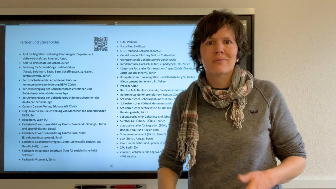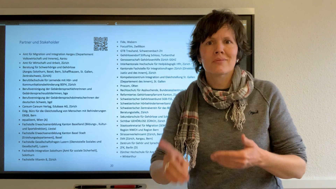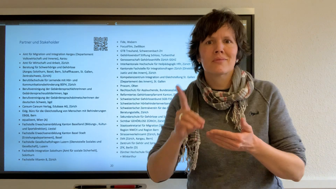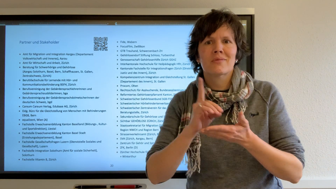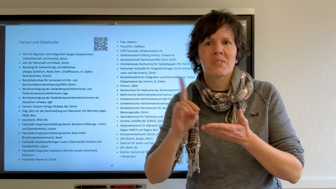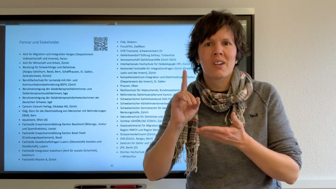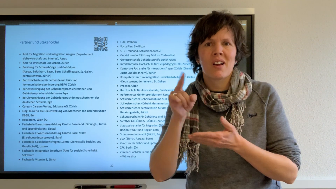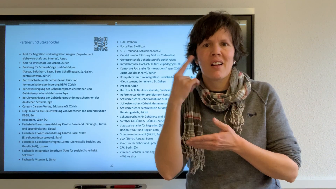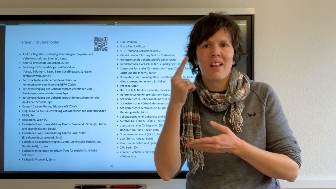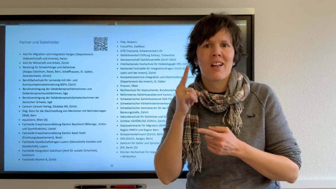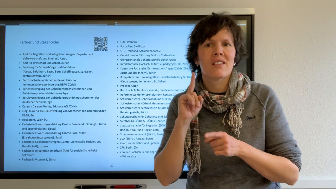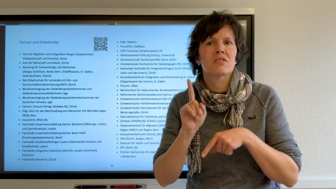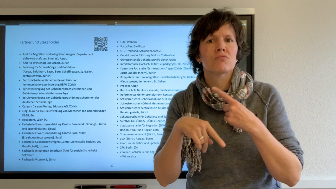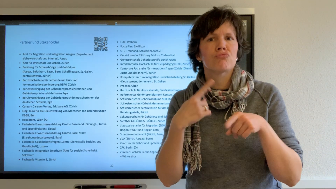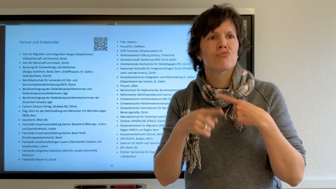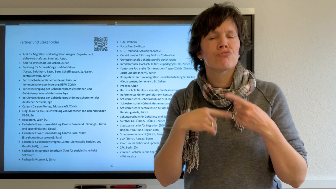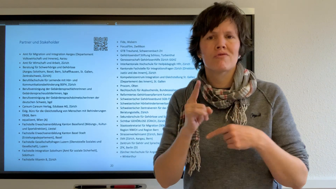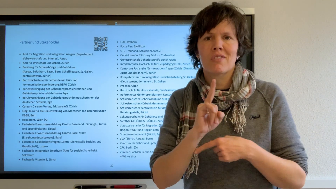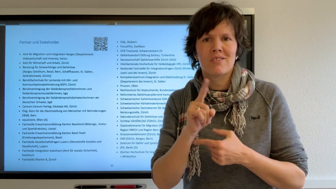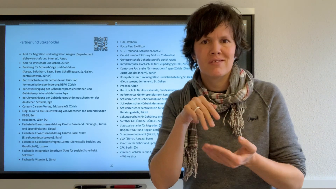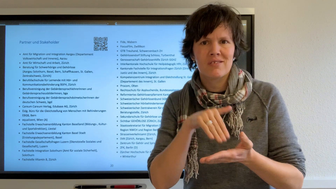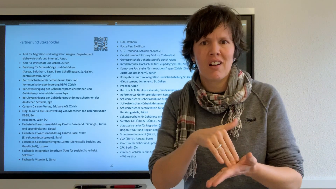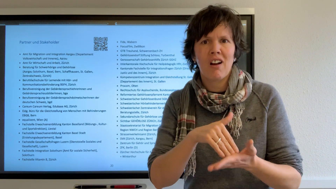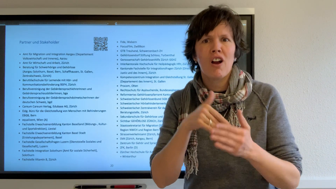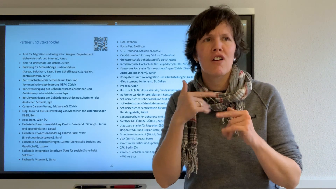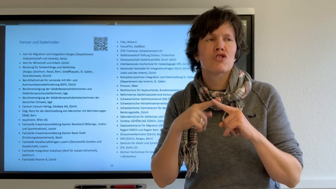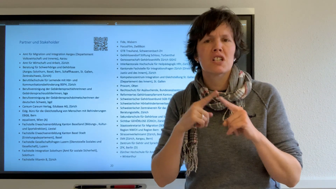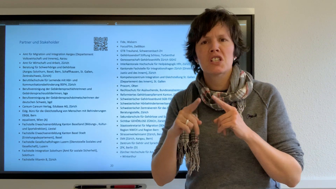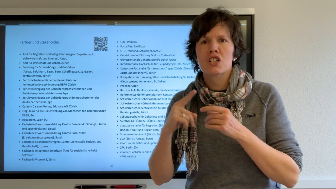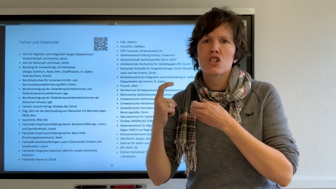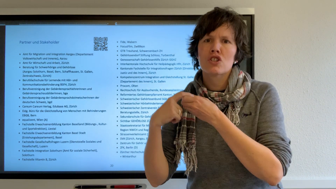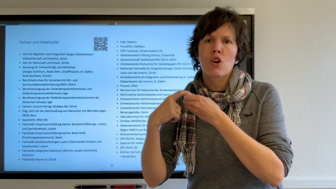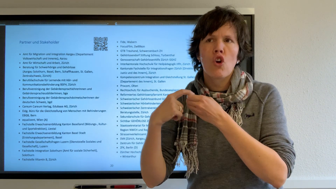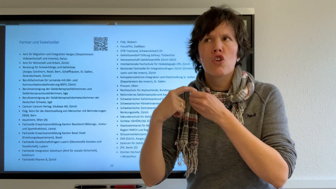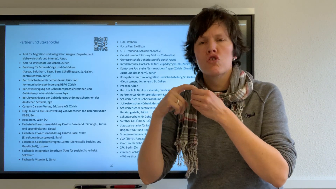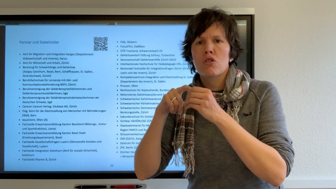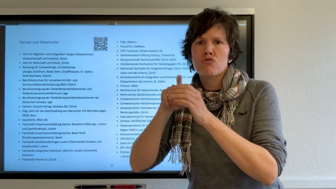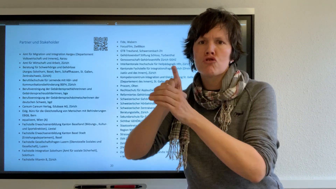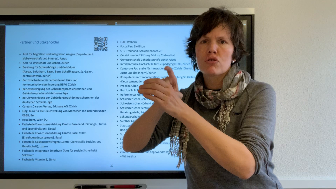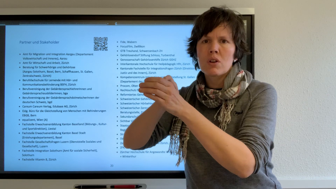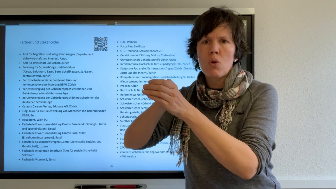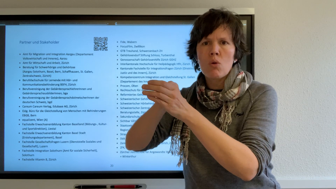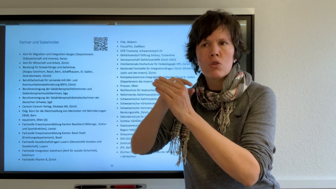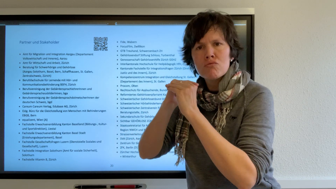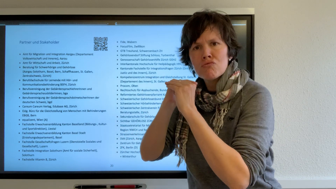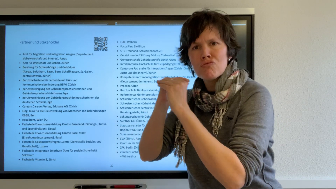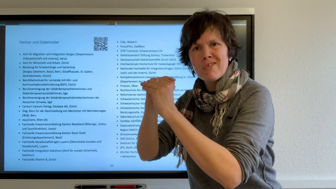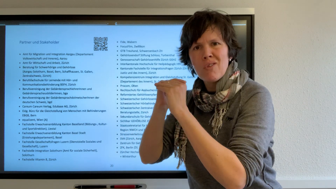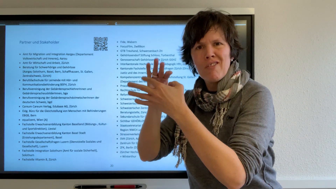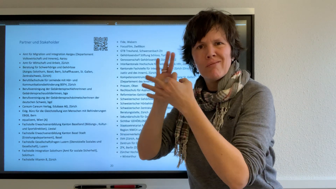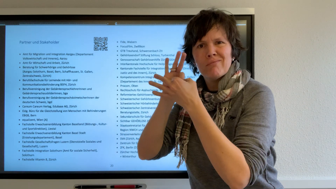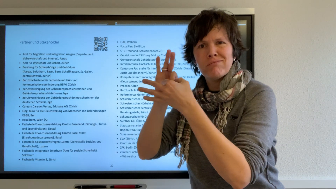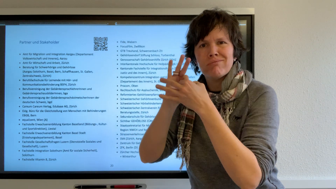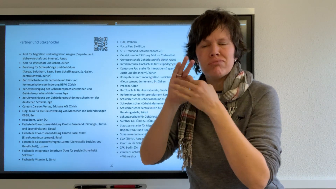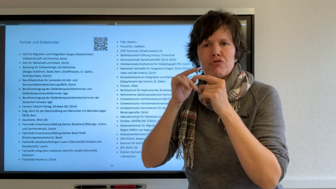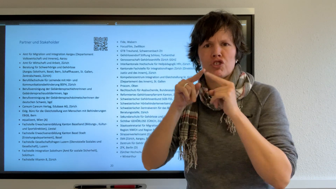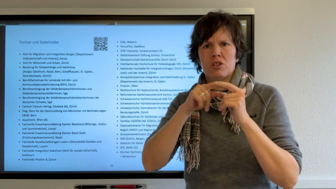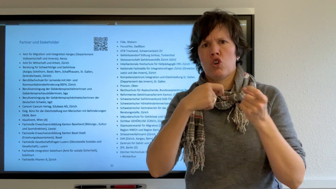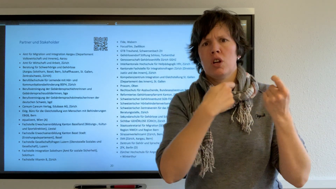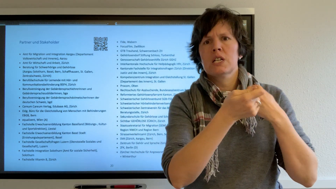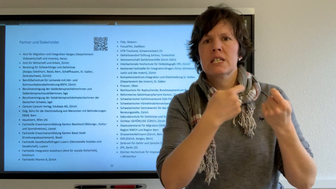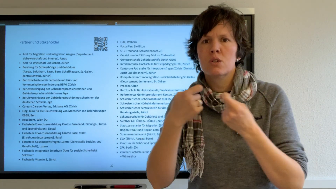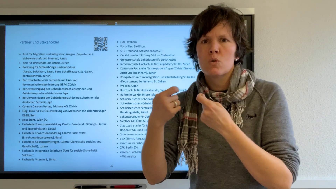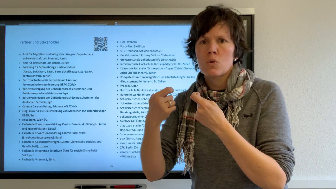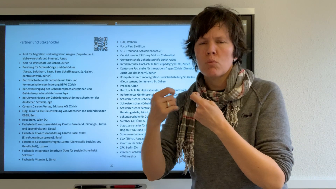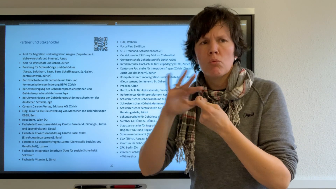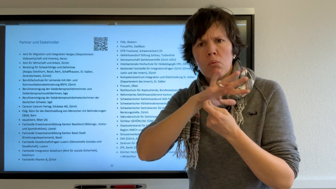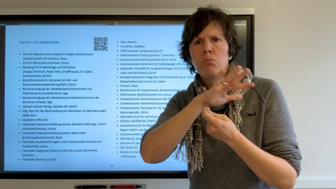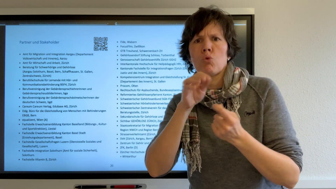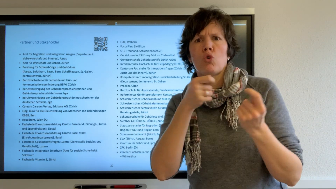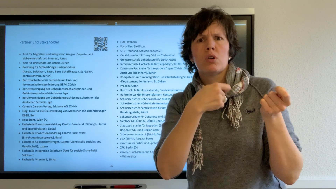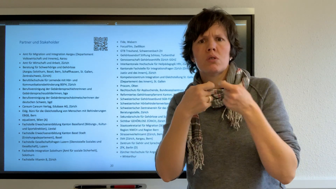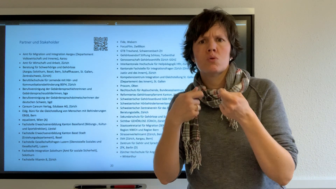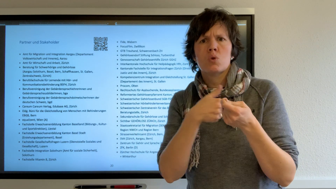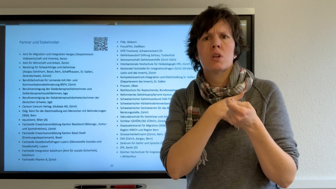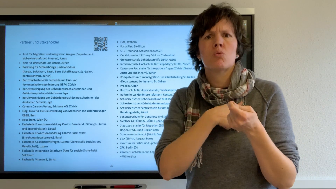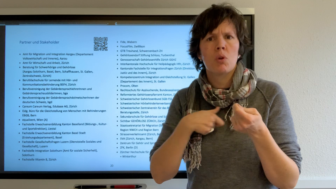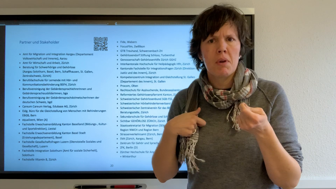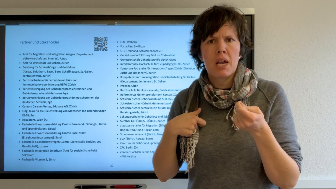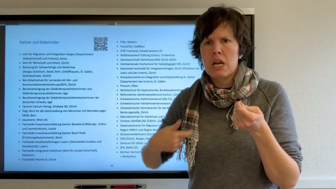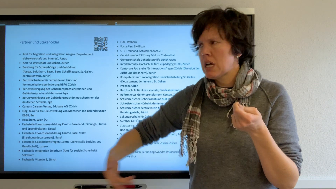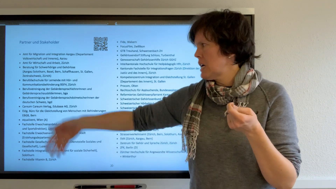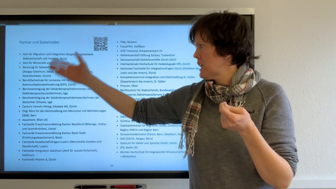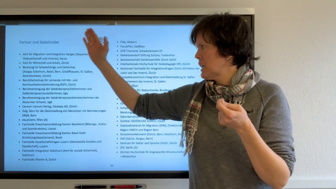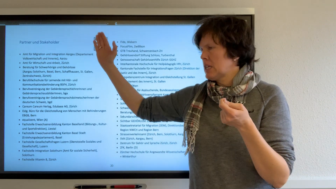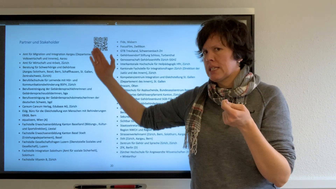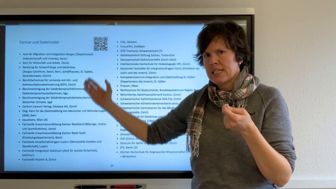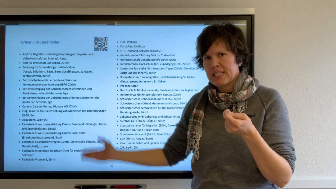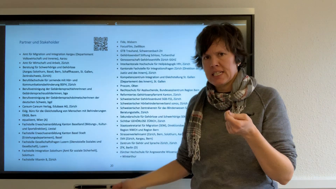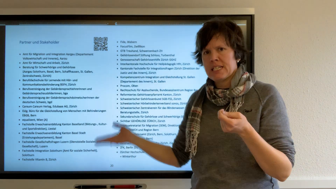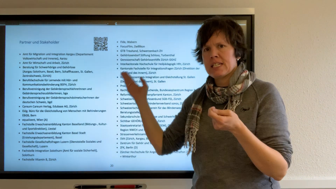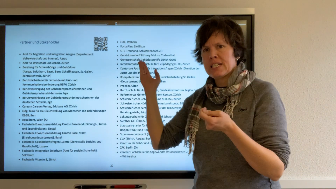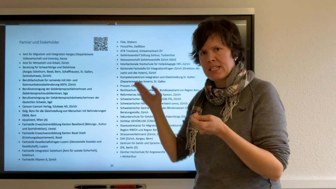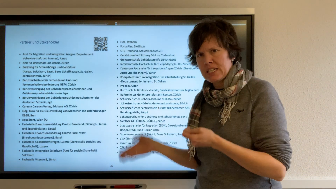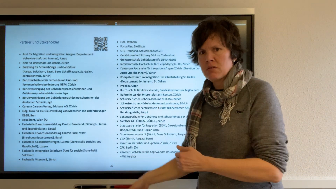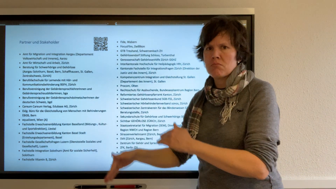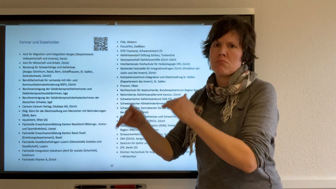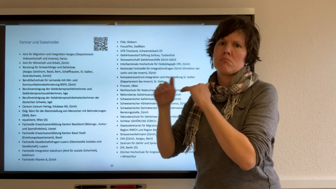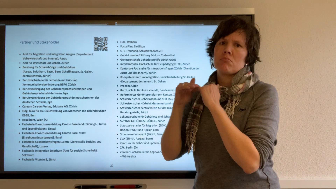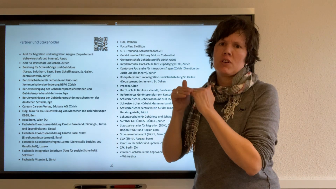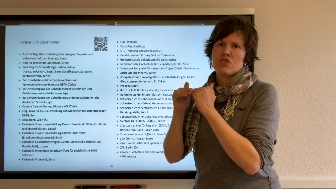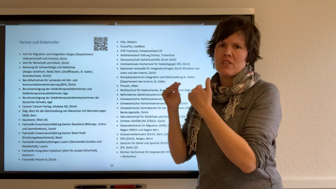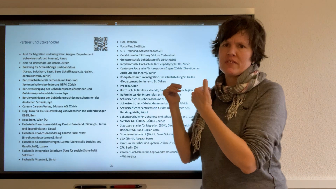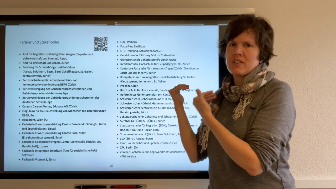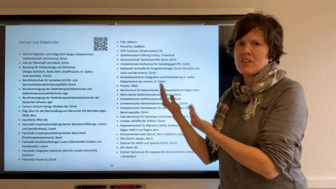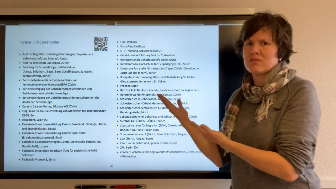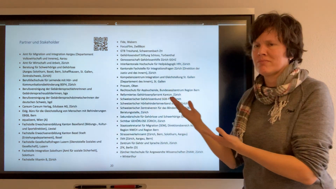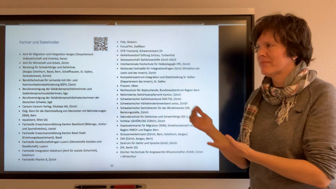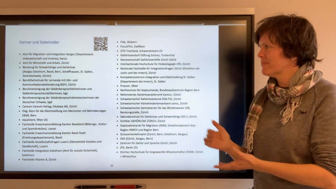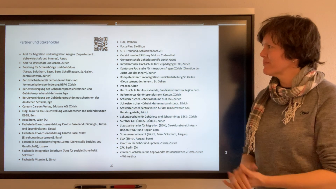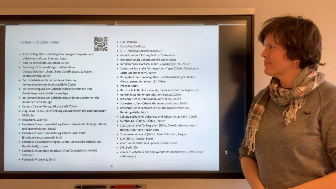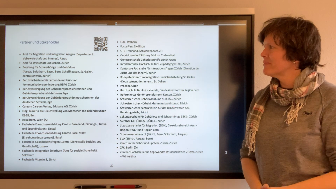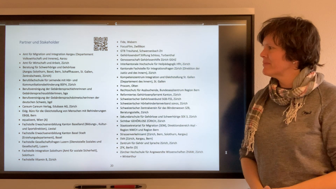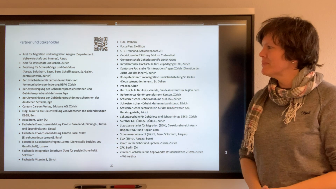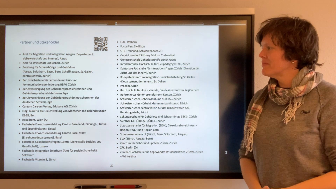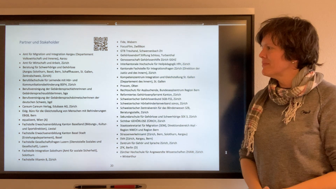Partner und Stakeholder